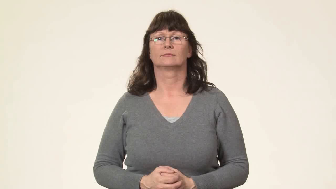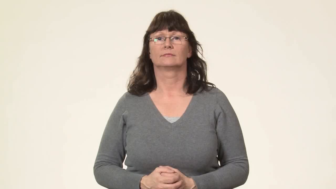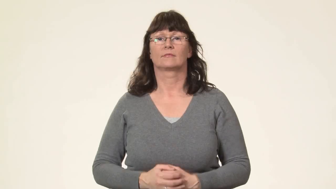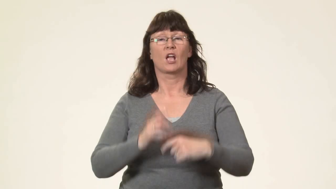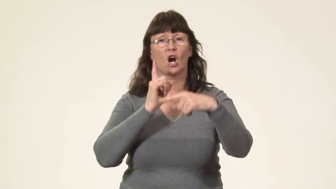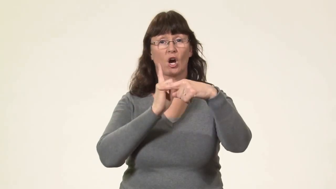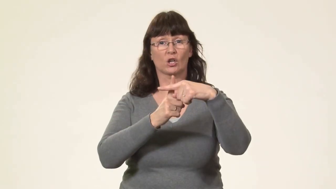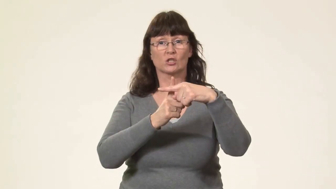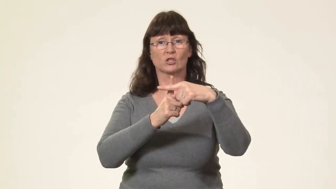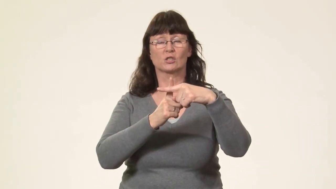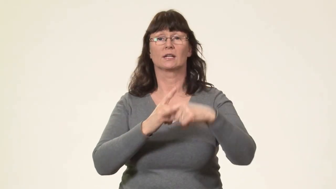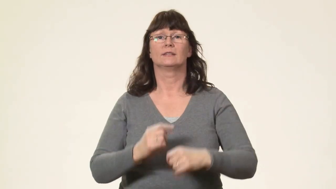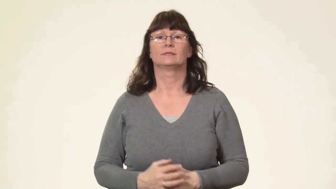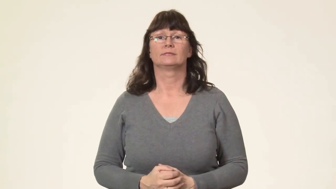Kross